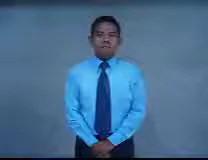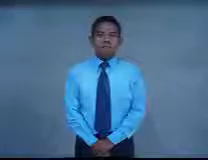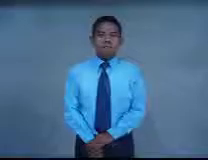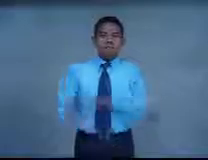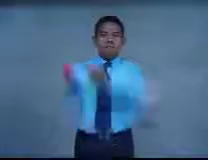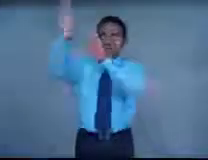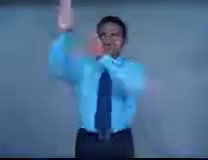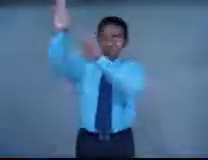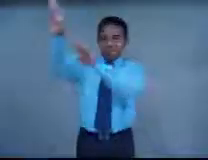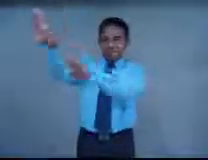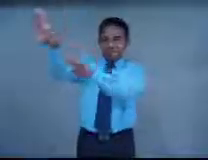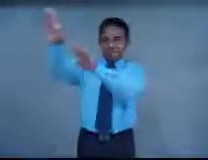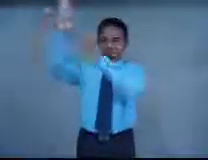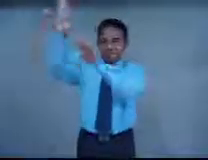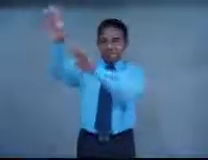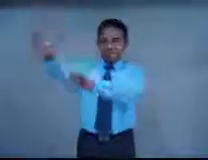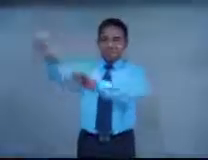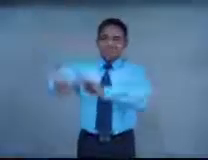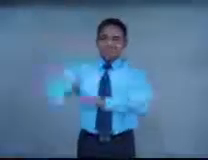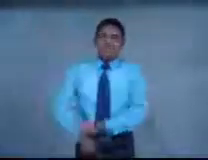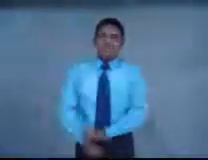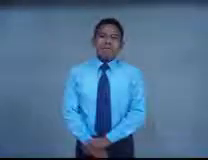adorar